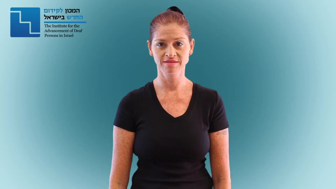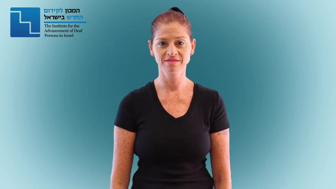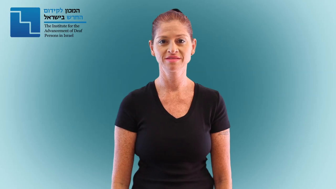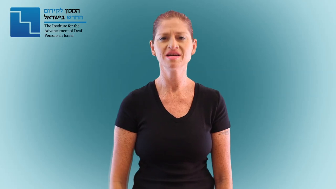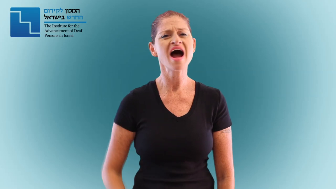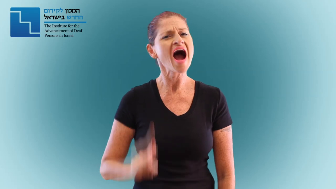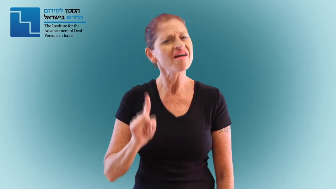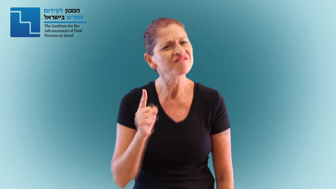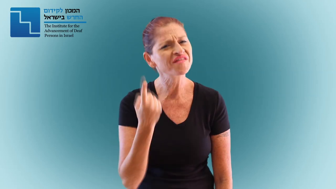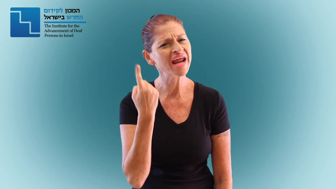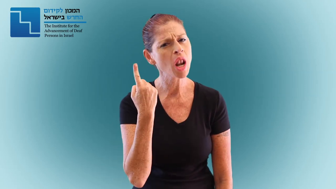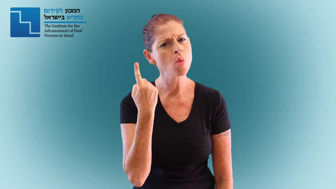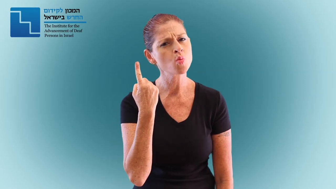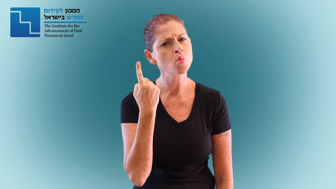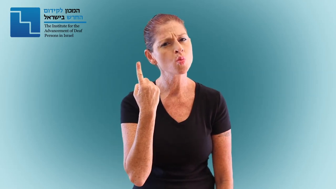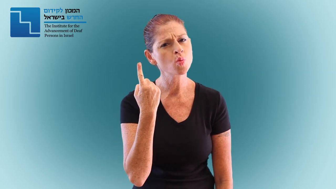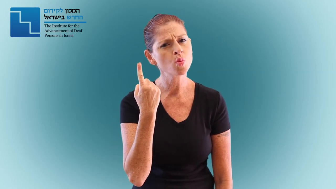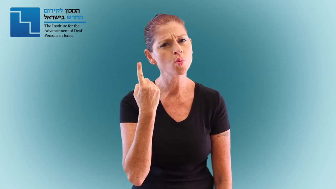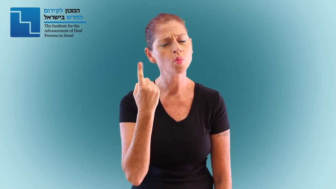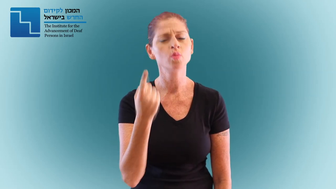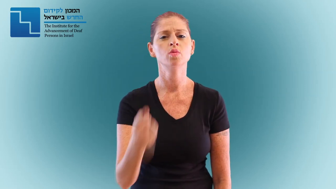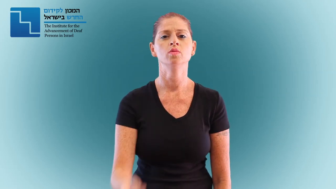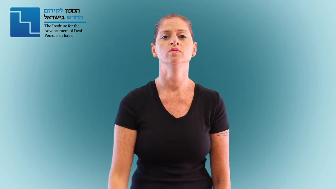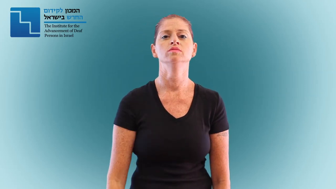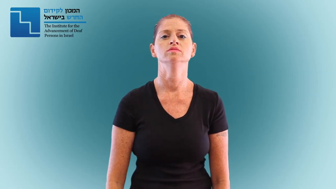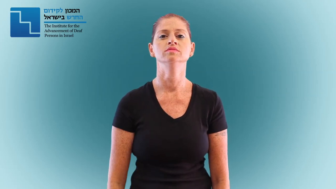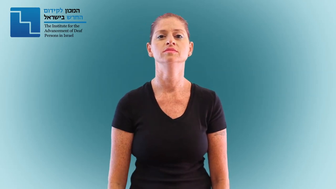אפילו